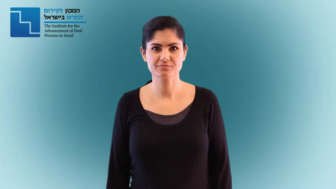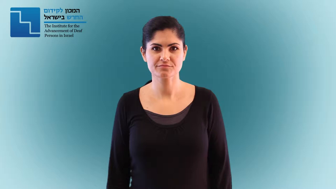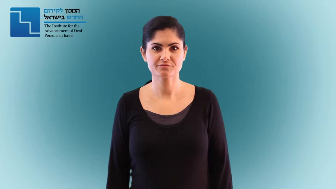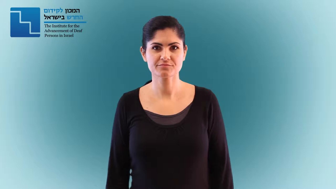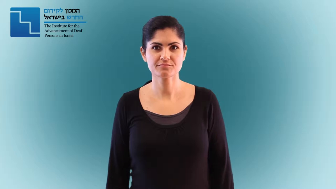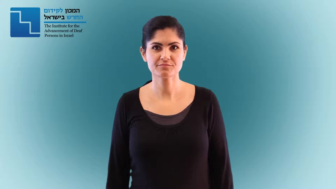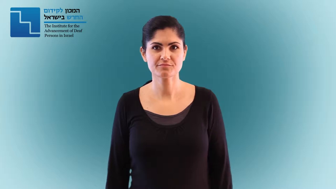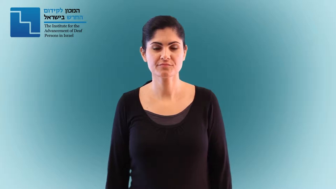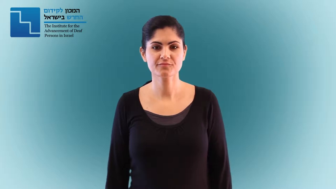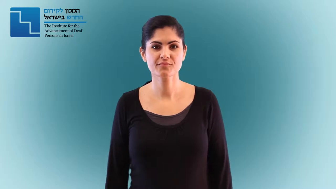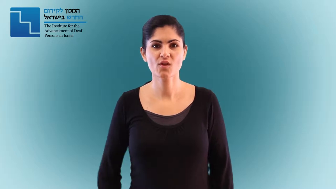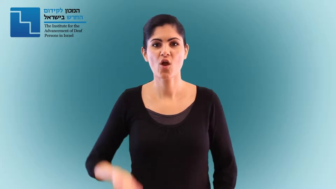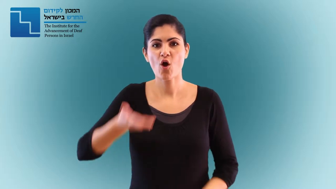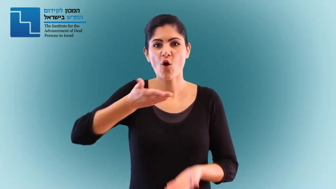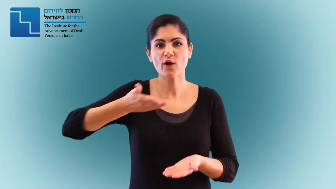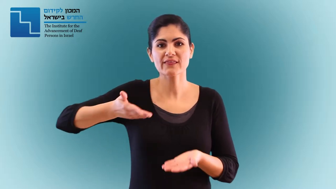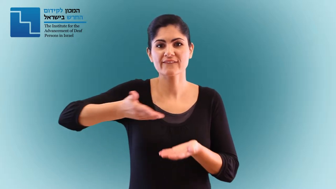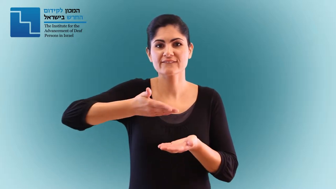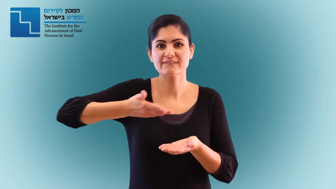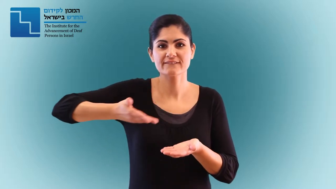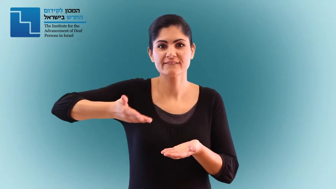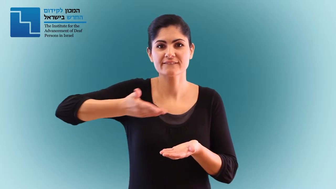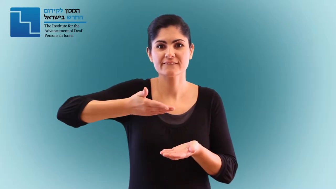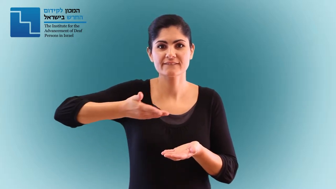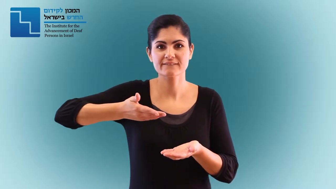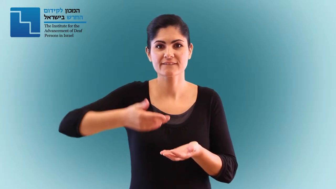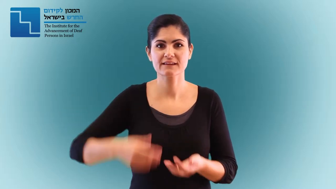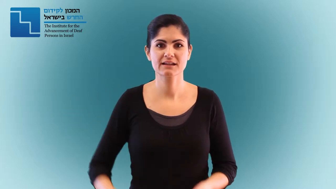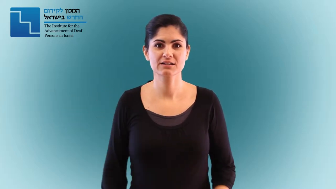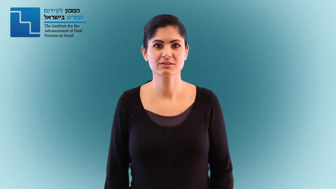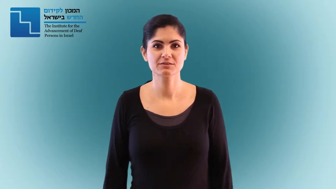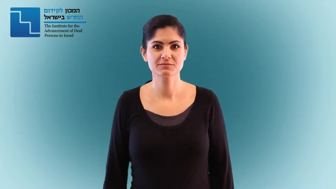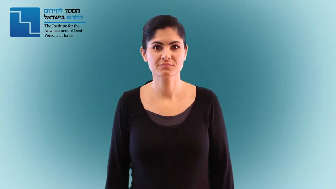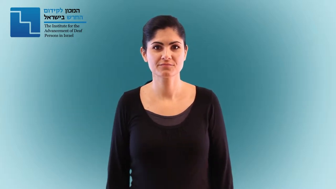רוטב